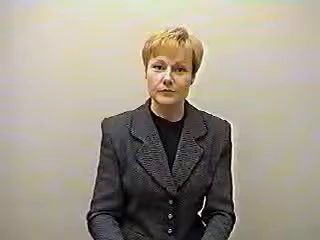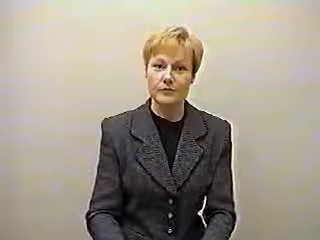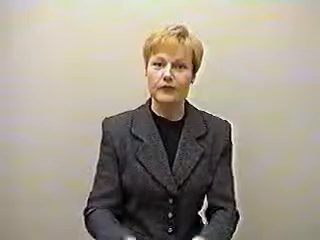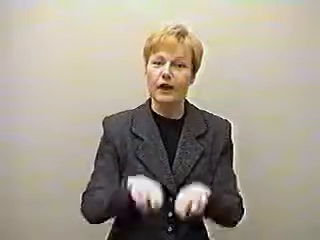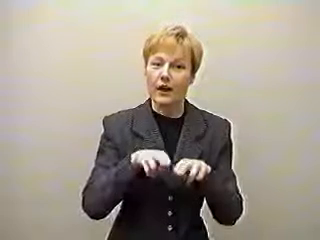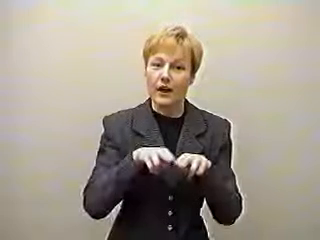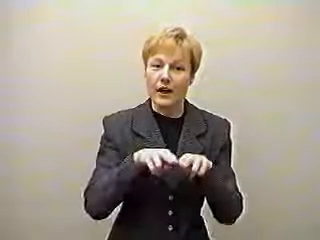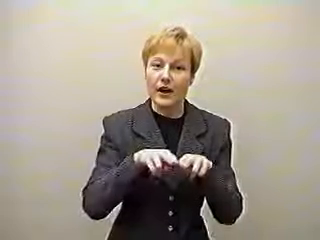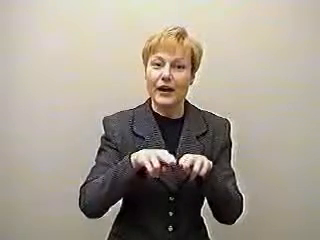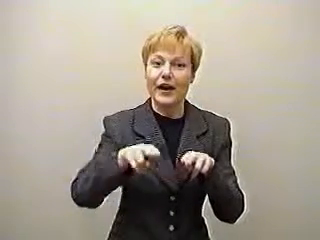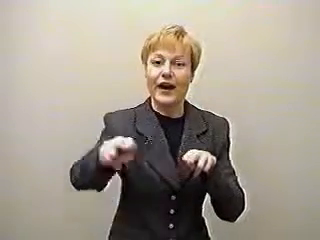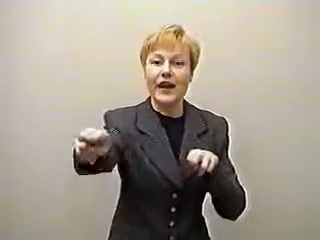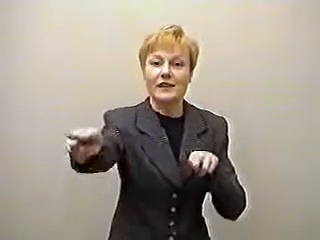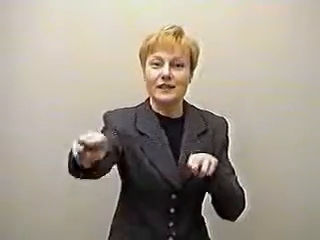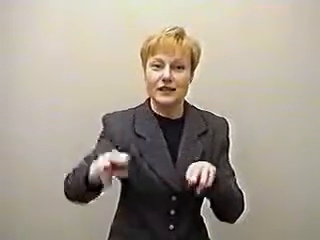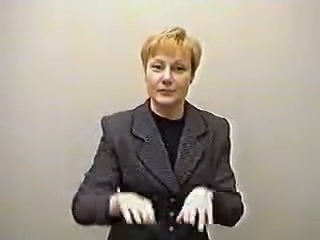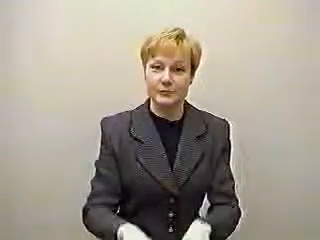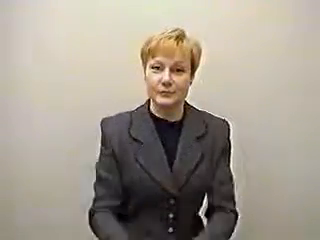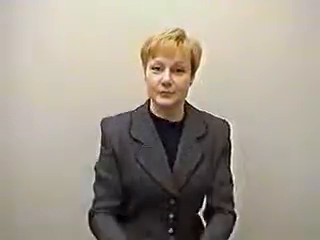рельсы